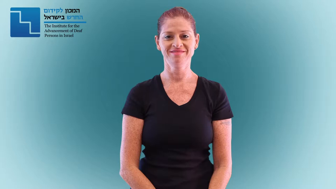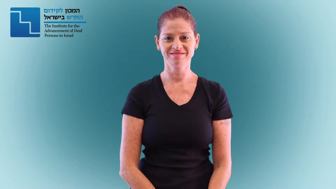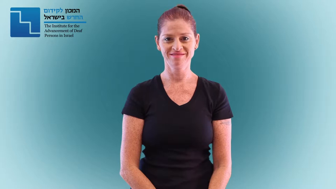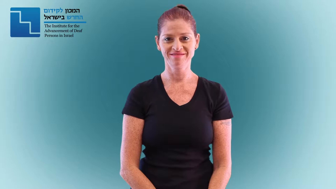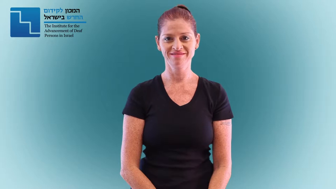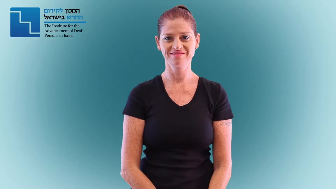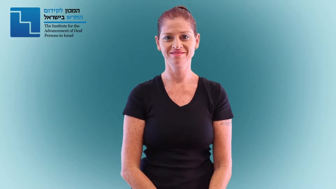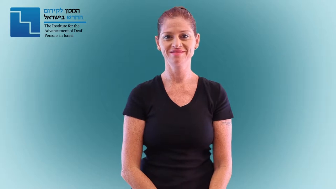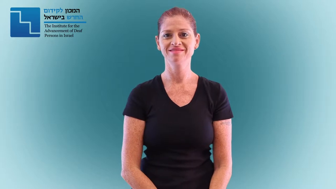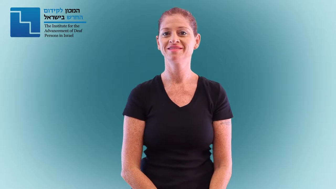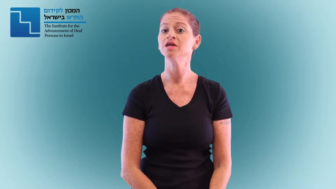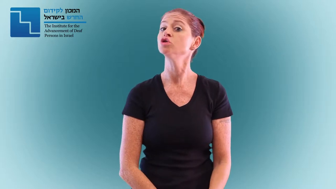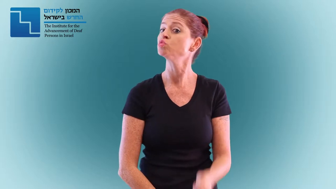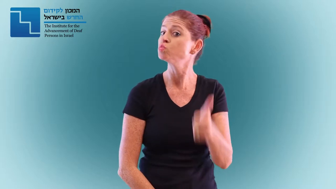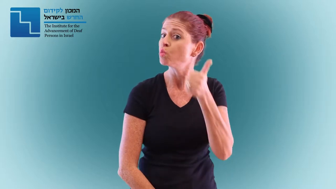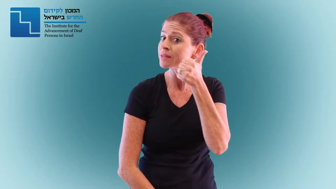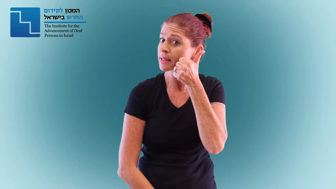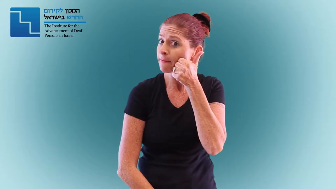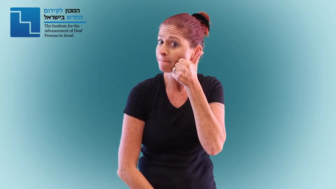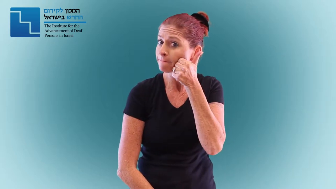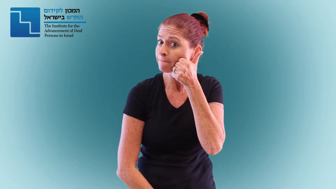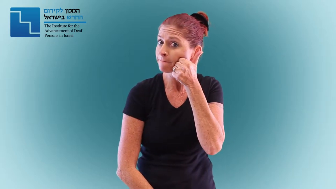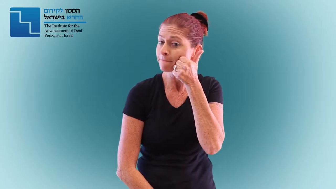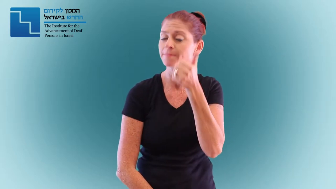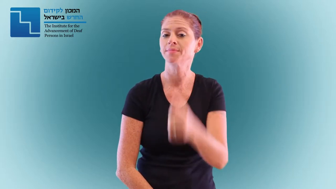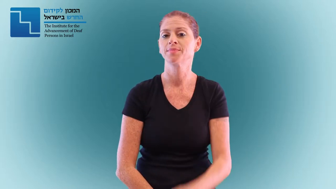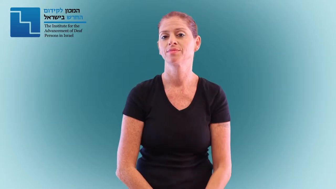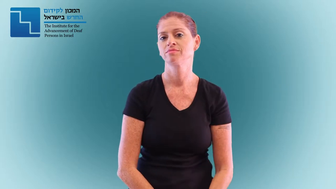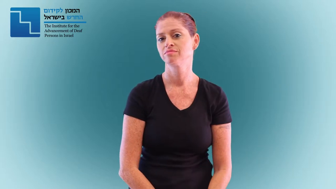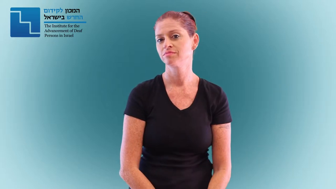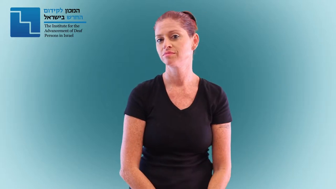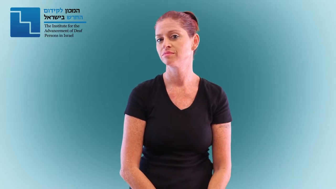שירותים